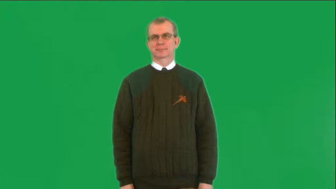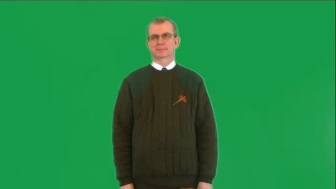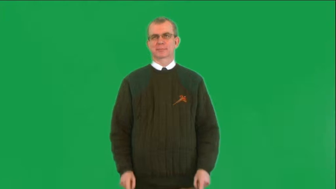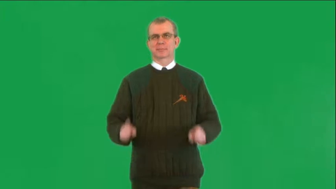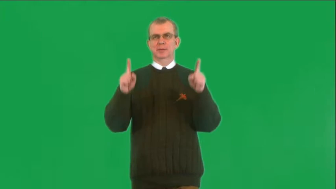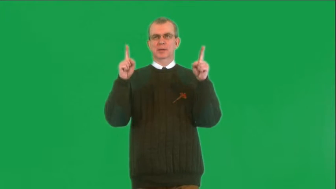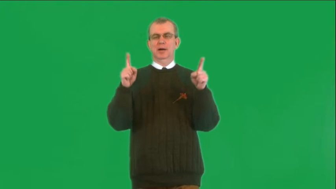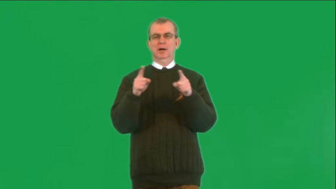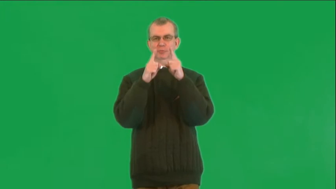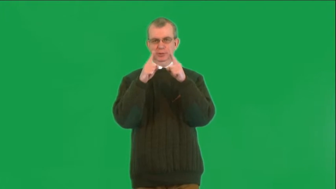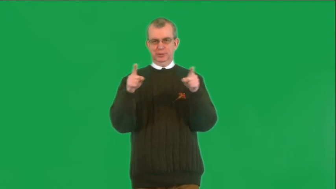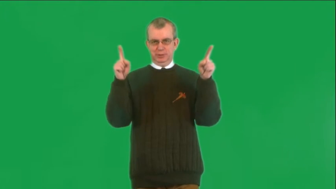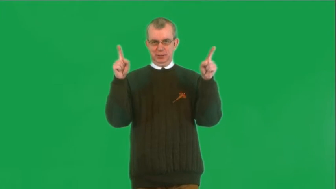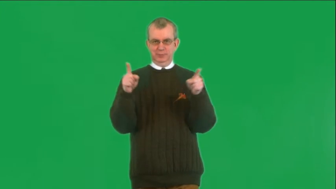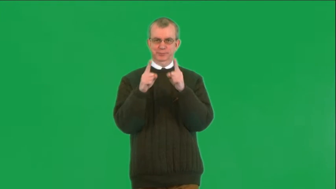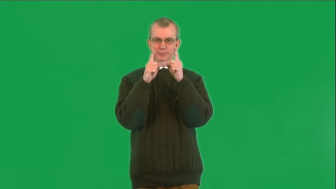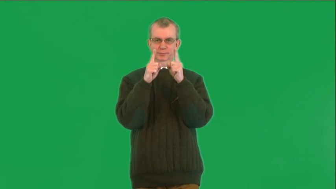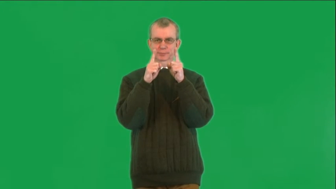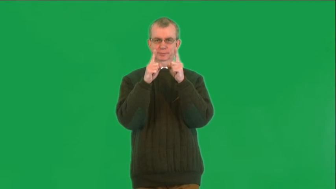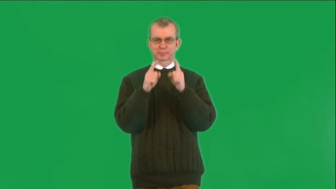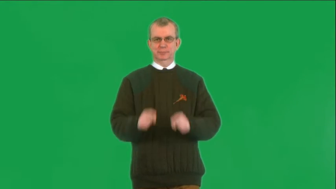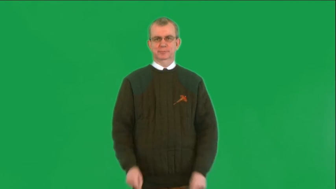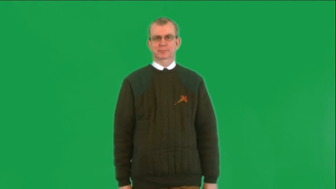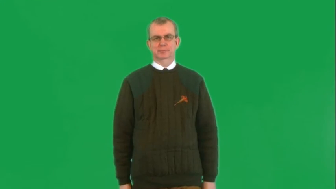audycja